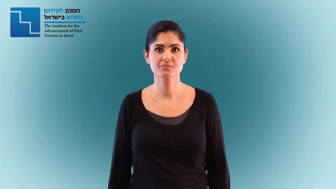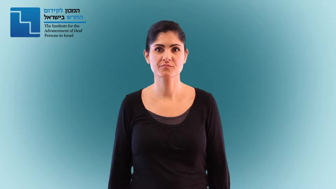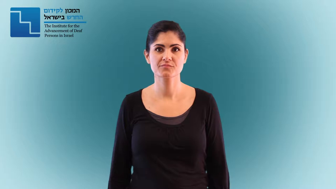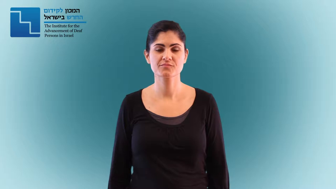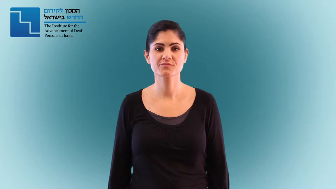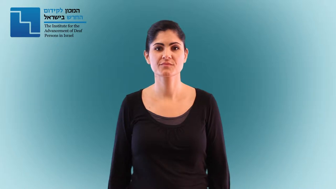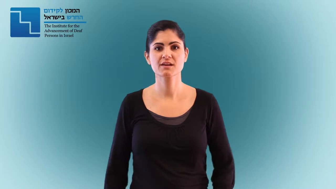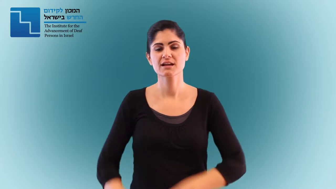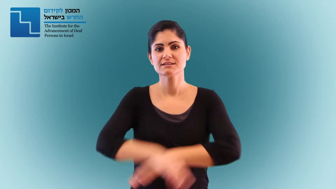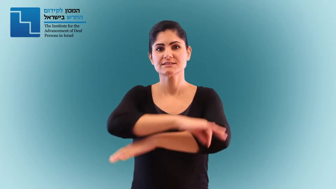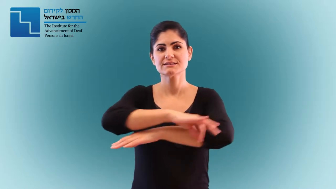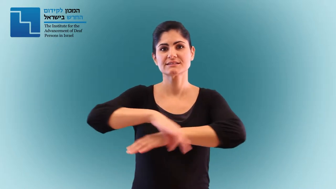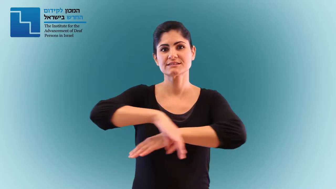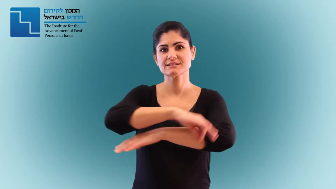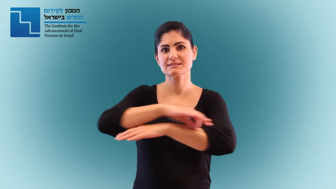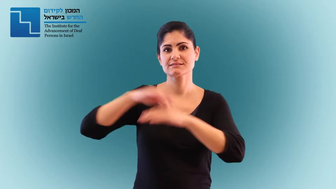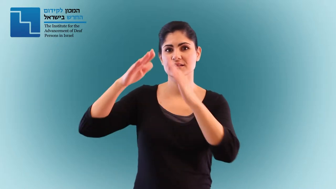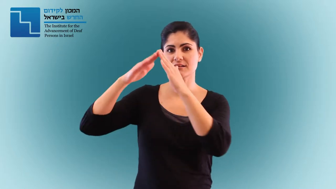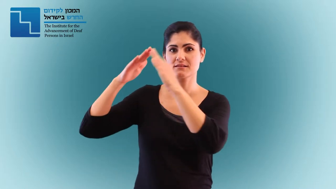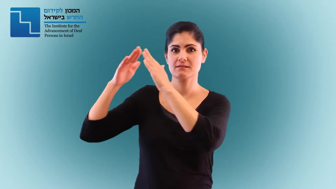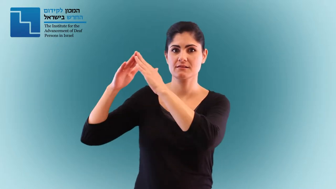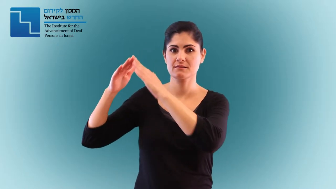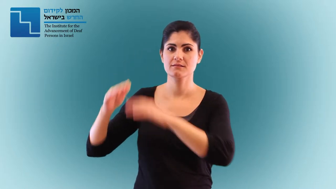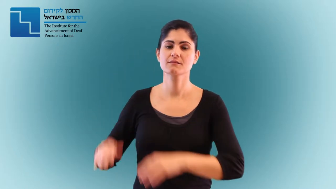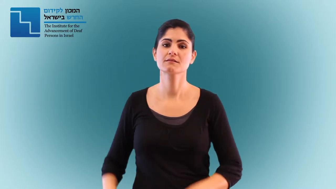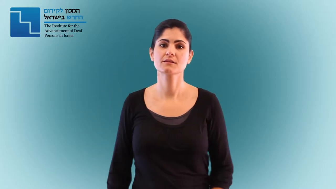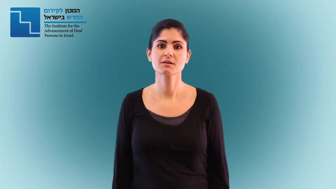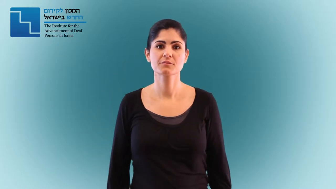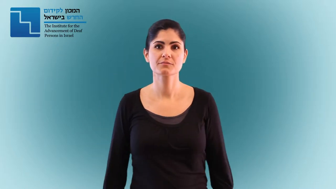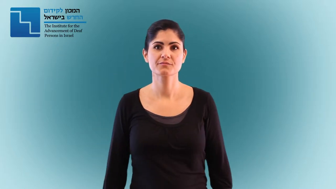אדריכל